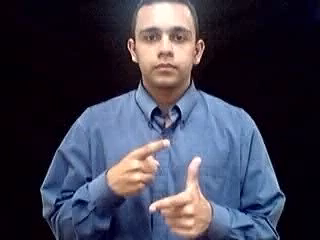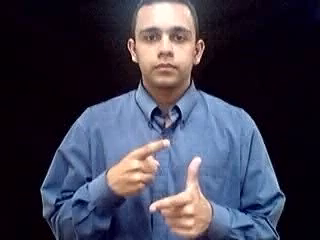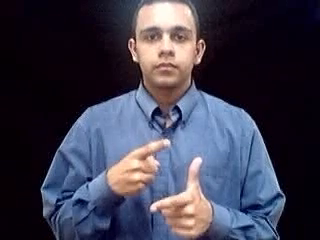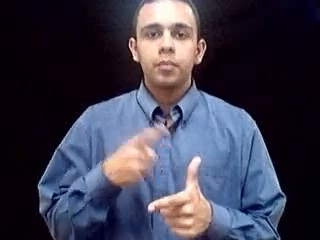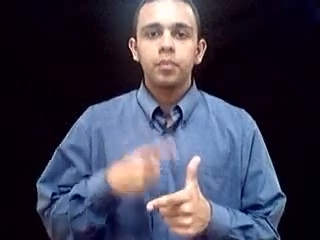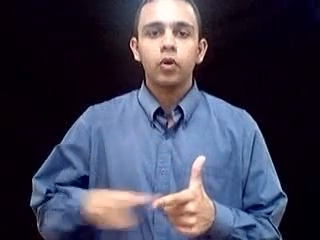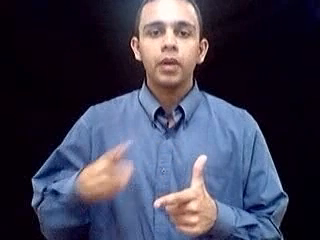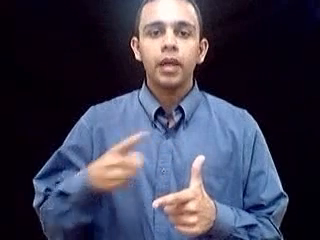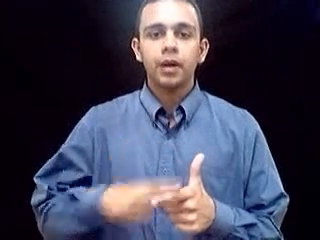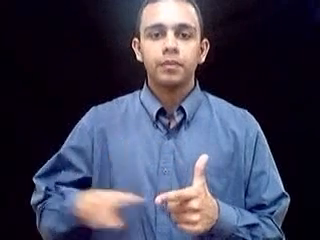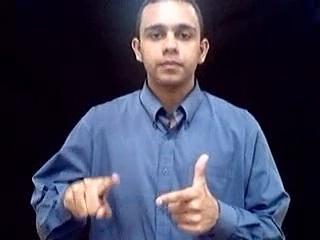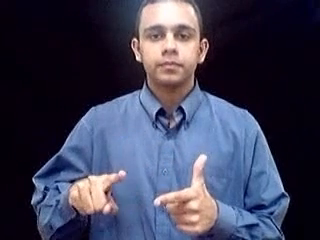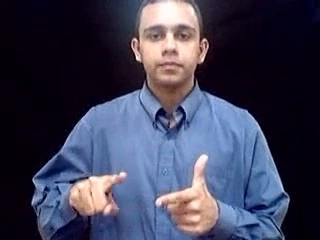problema